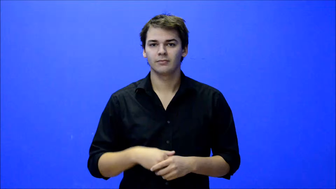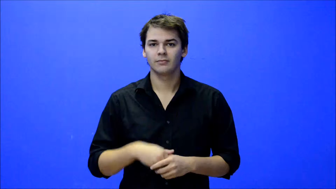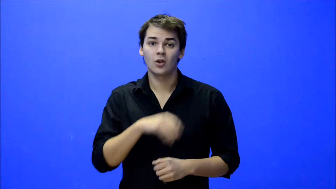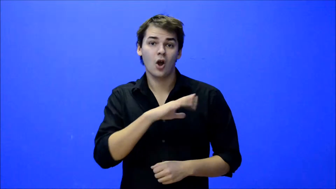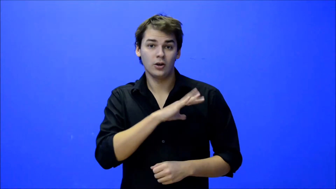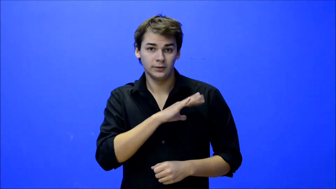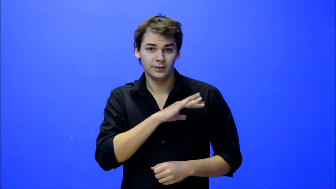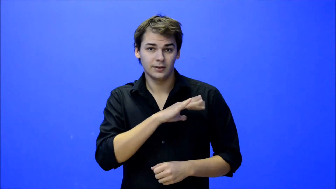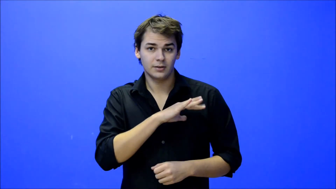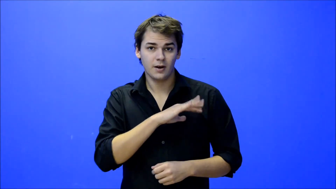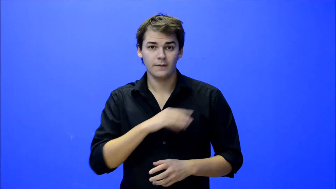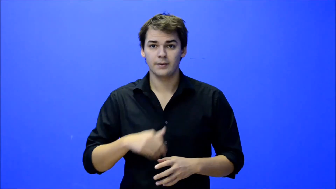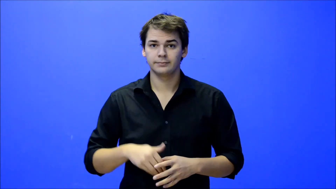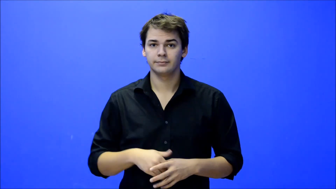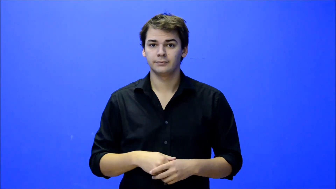Ostrava